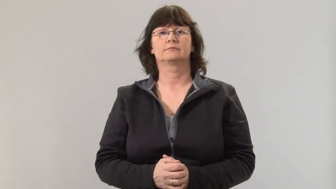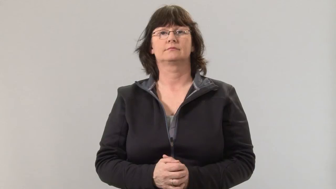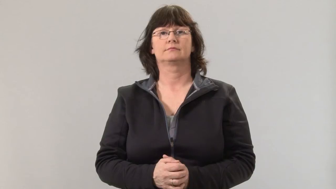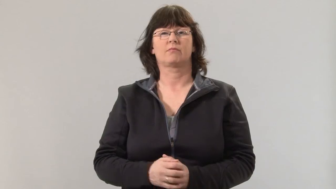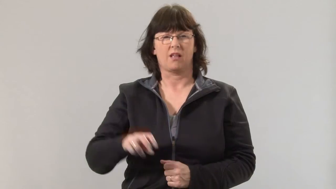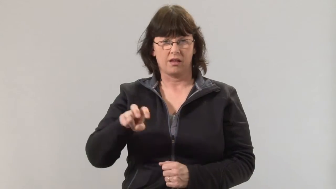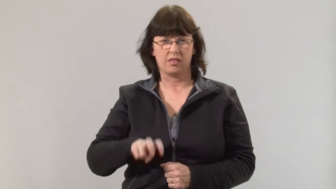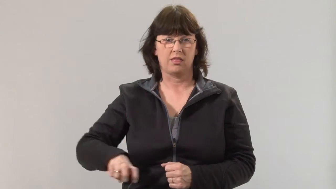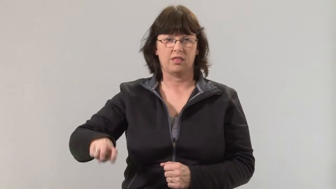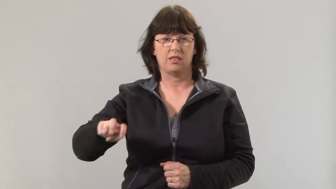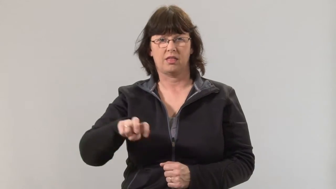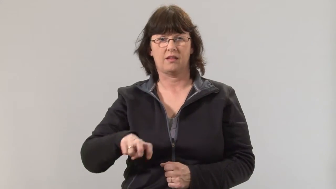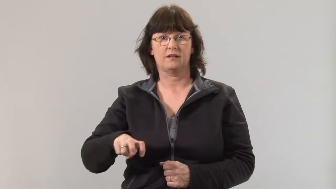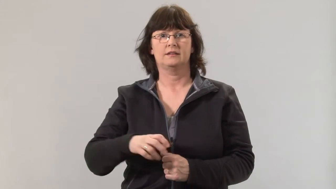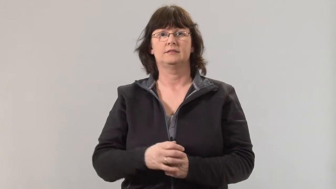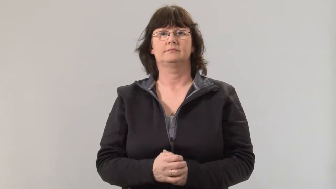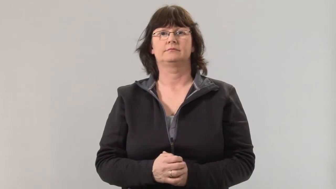aðgerðarlaus